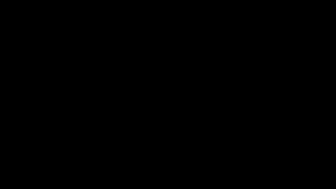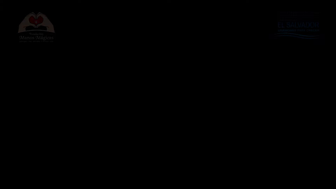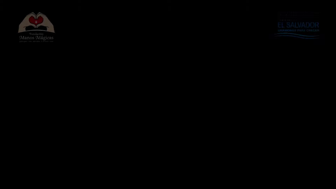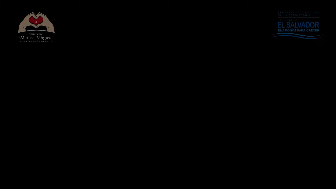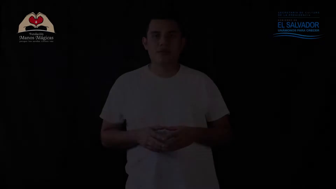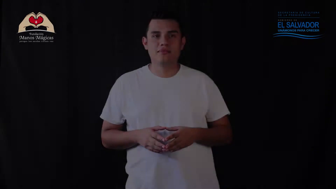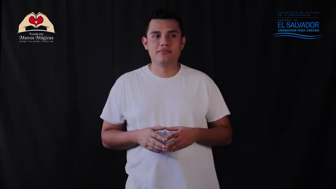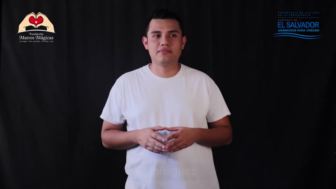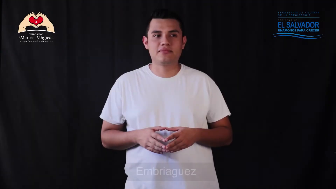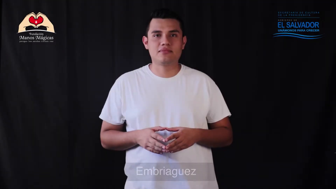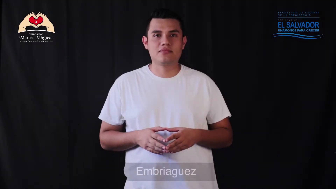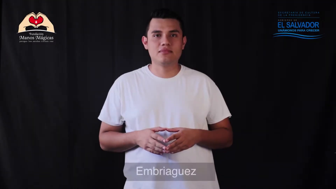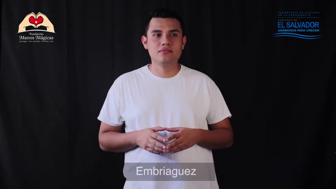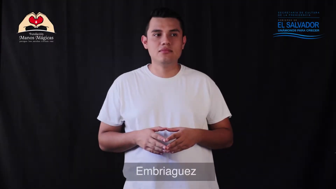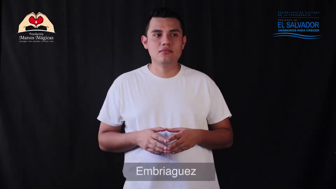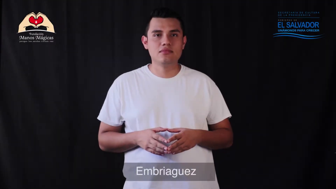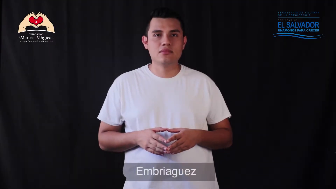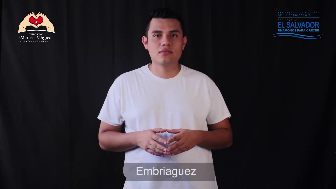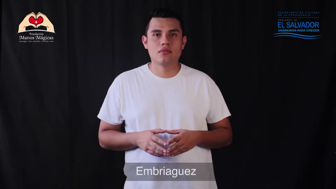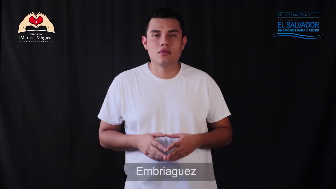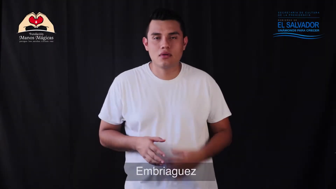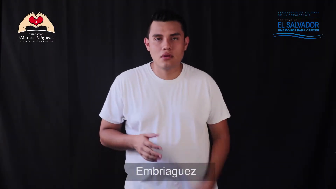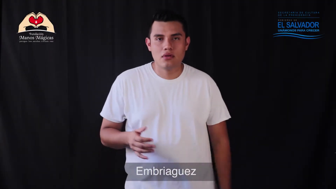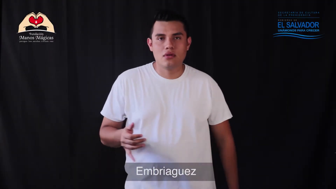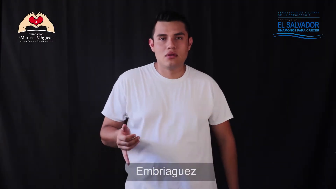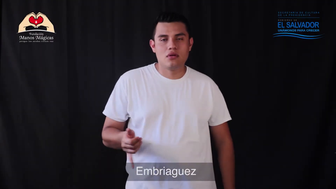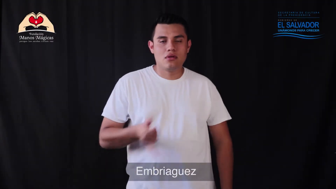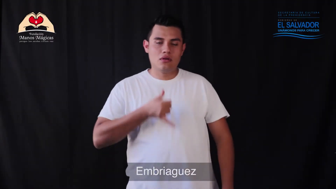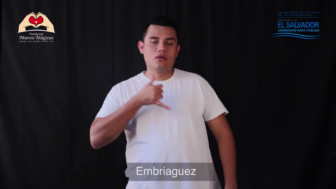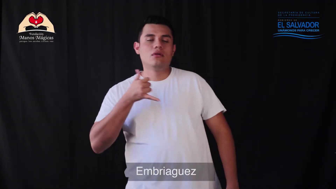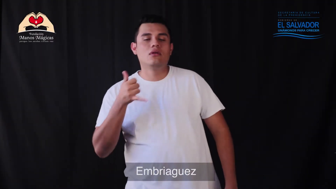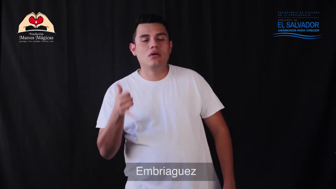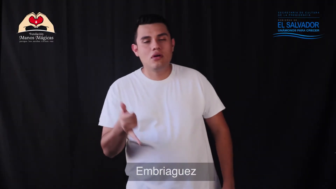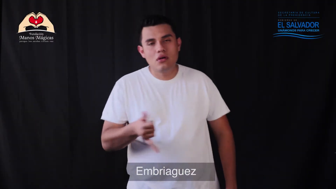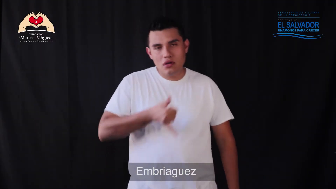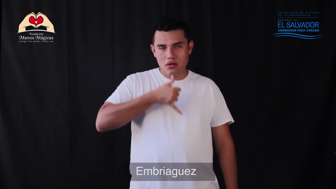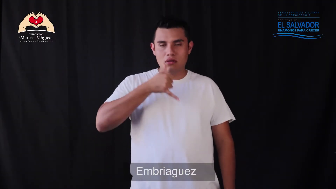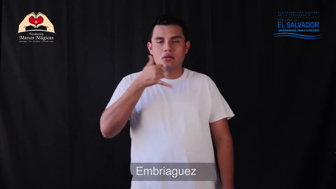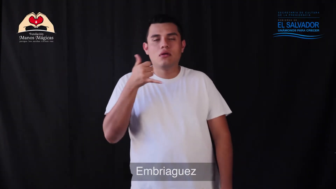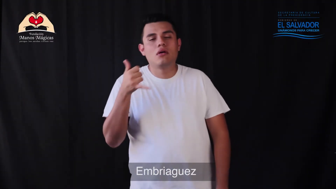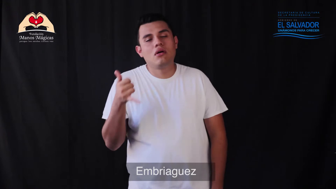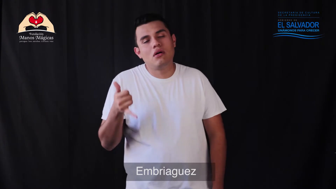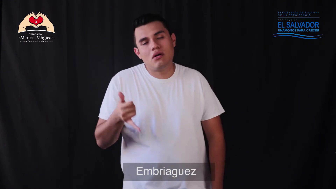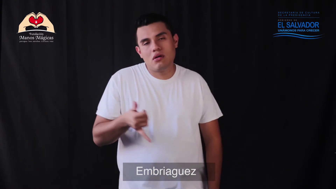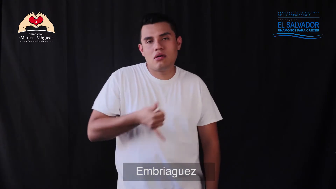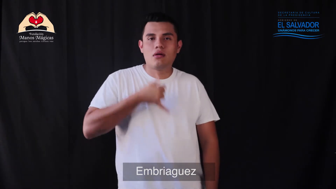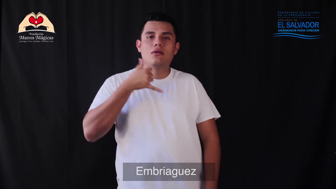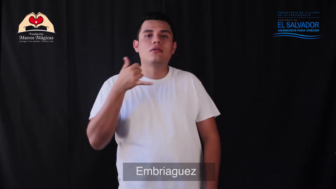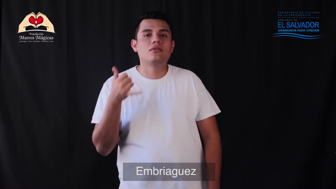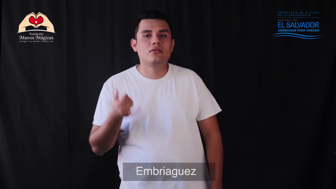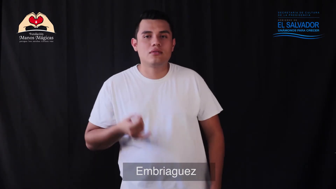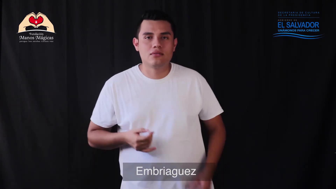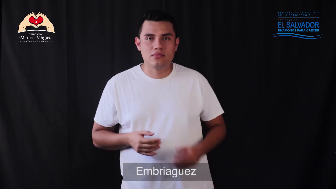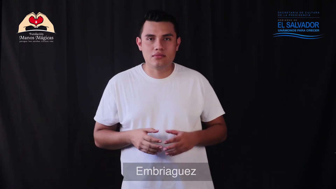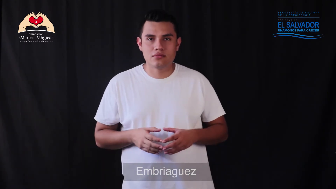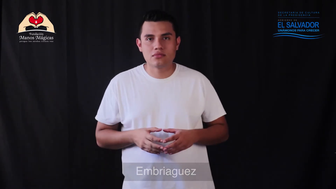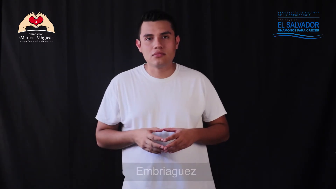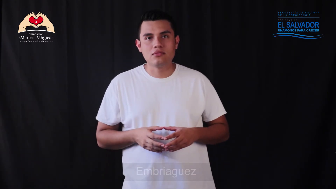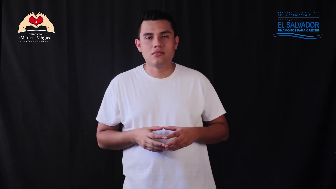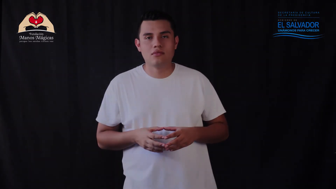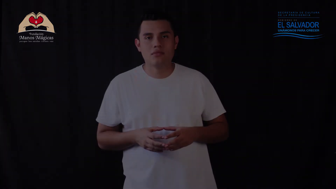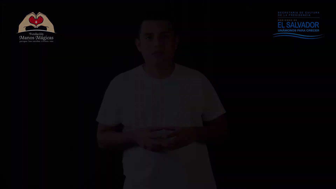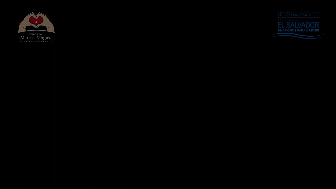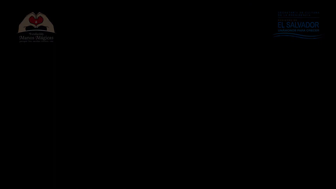embriaguez